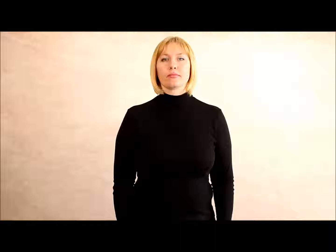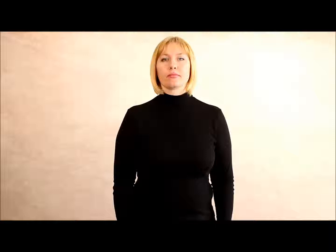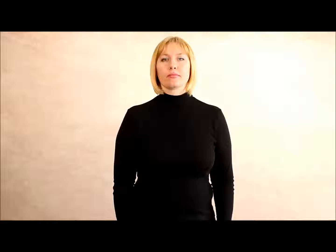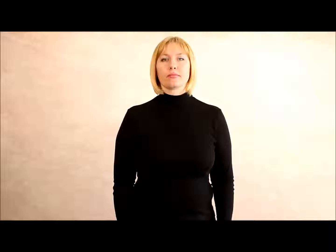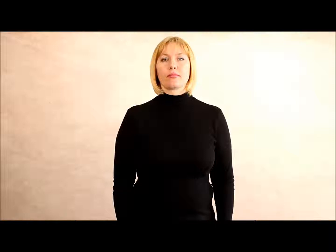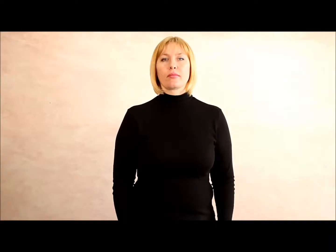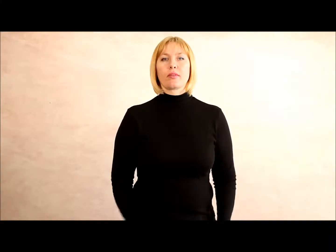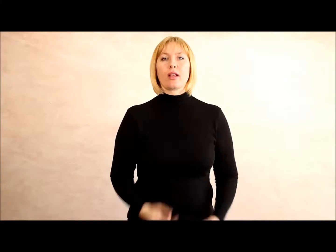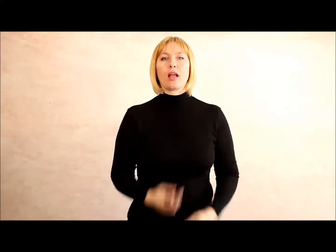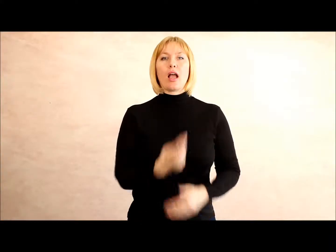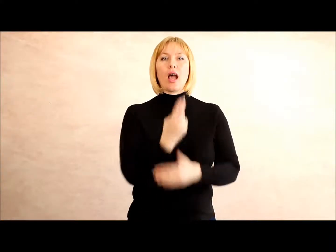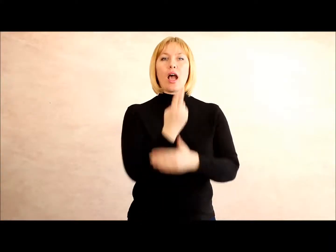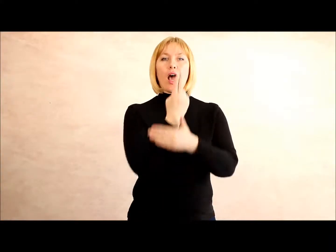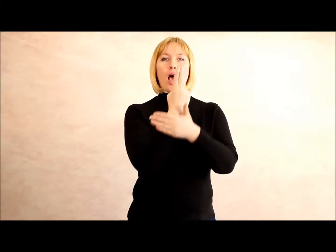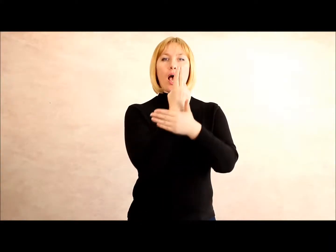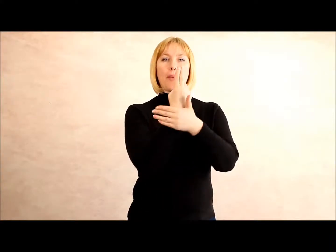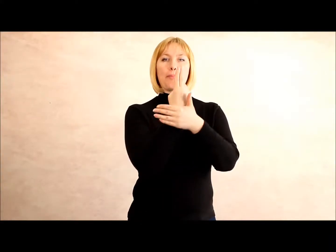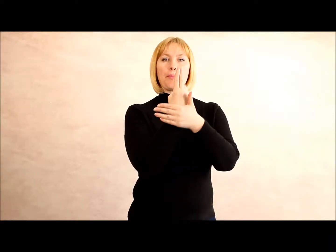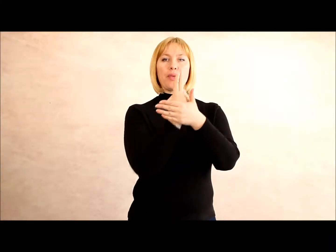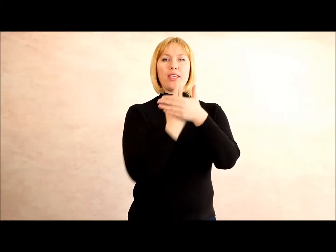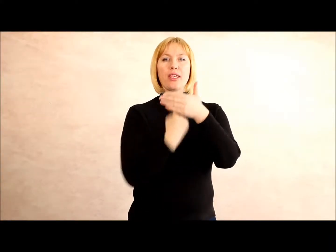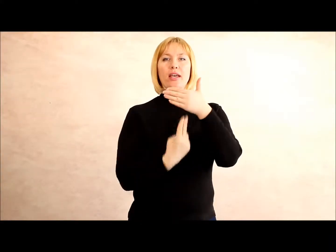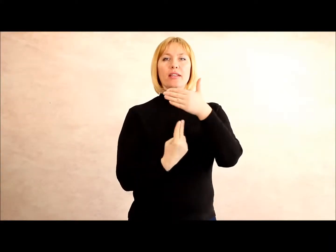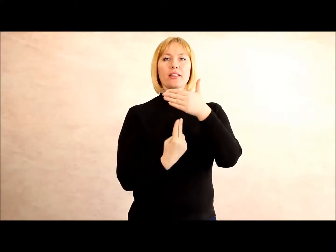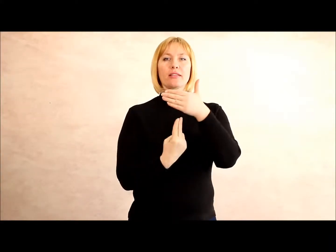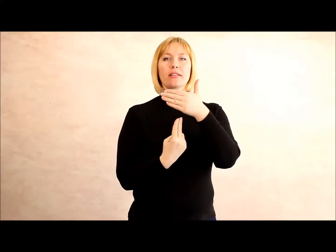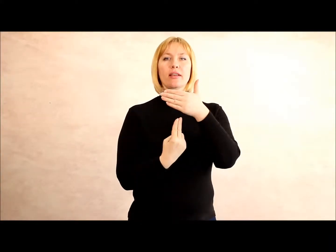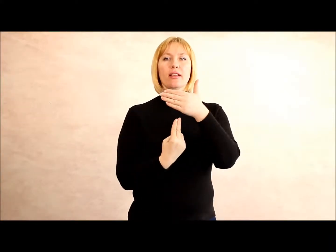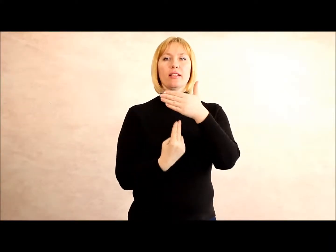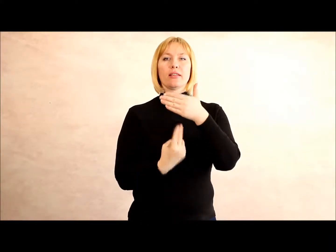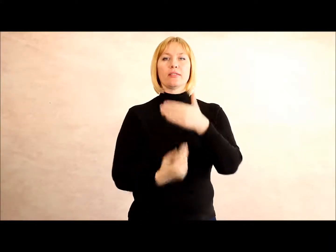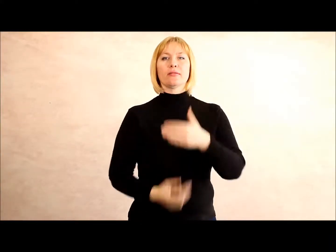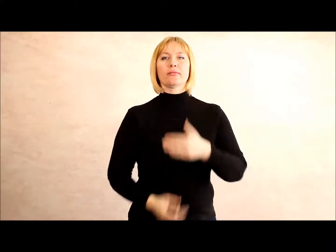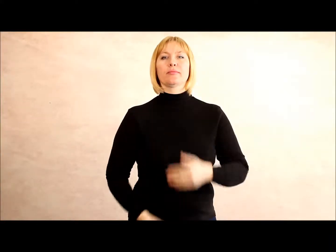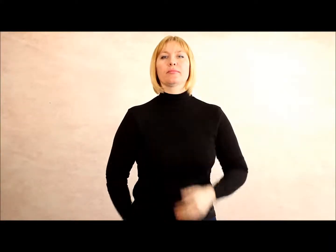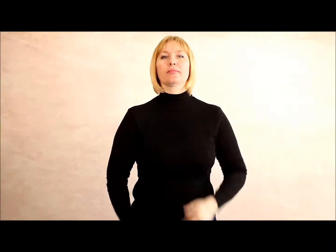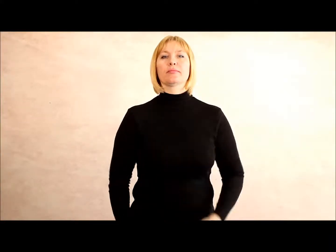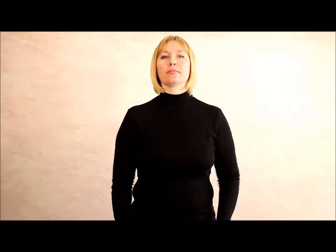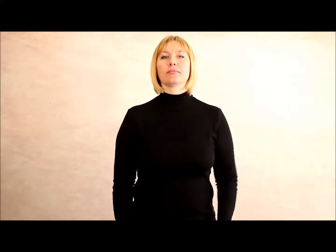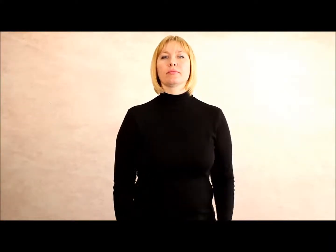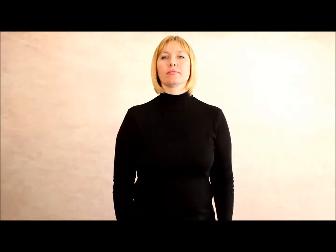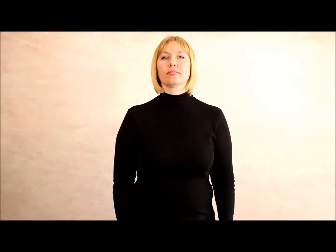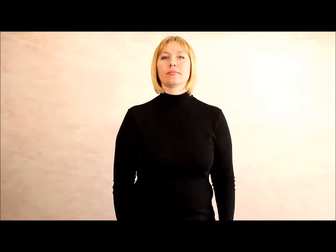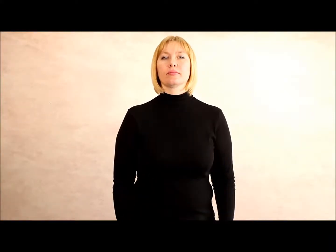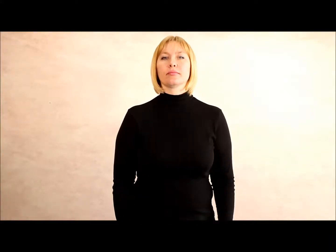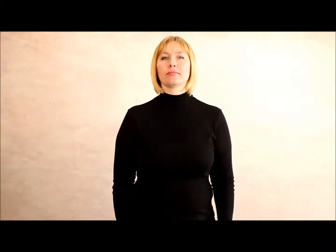A pierde